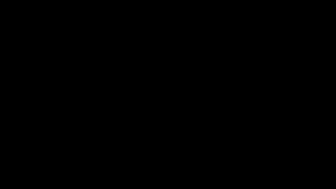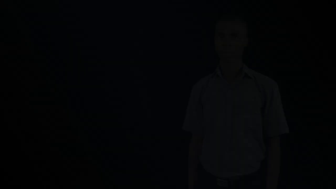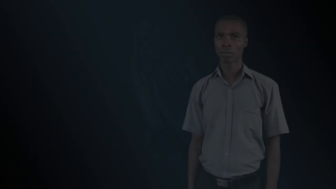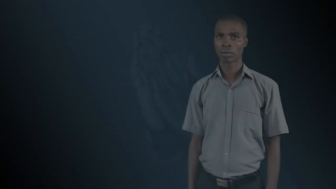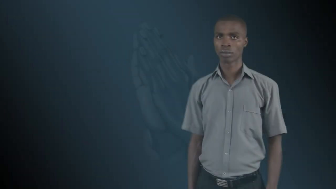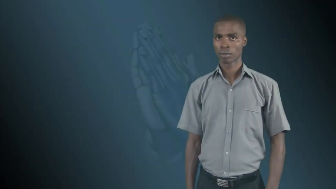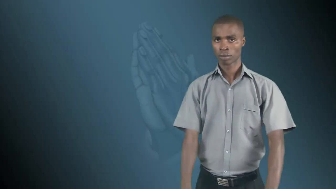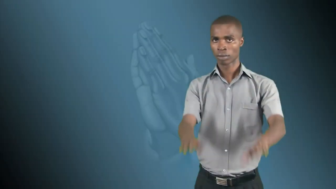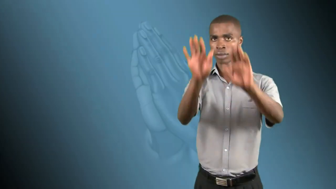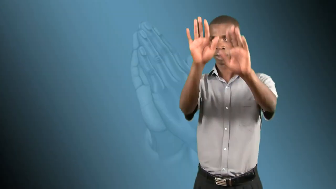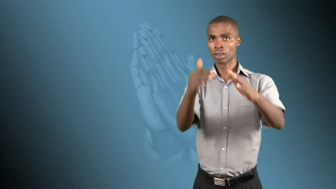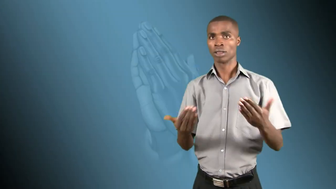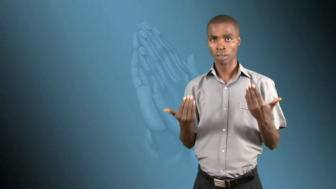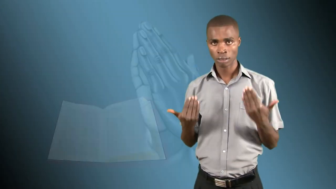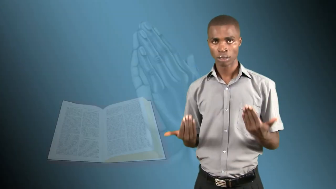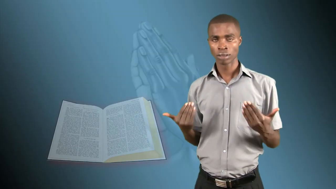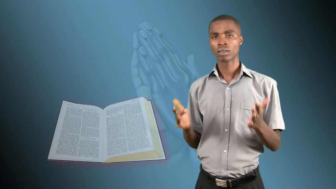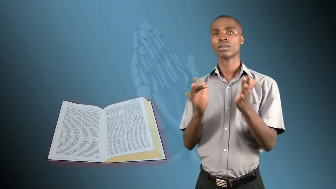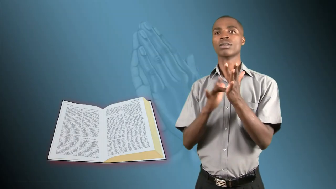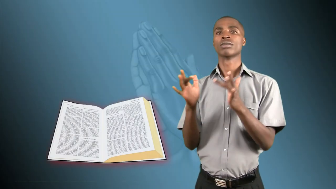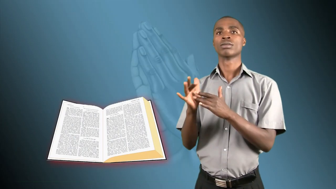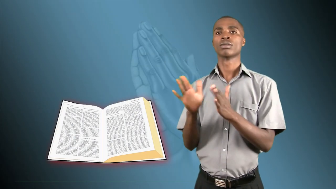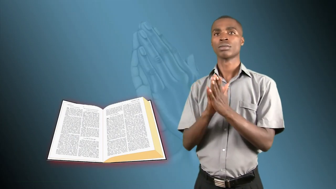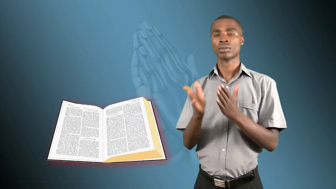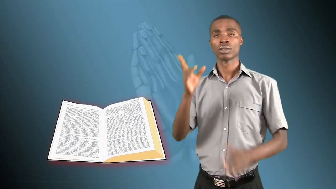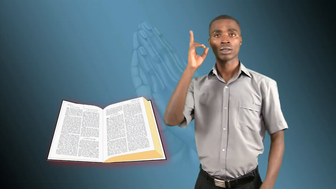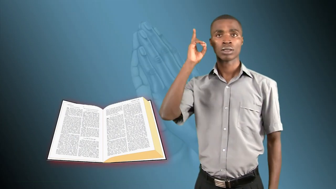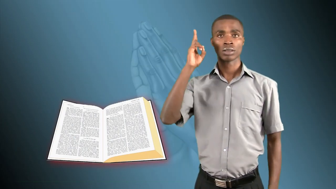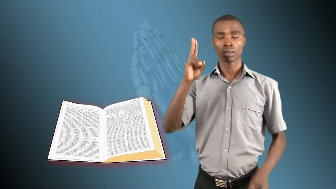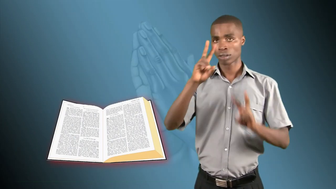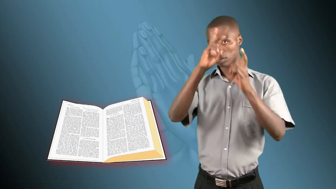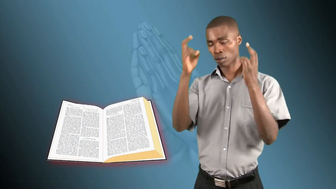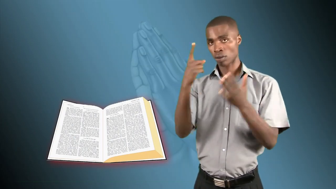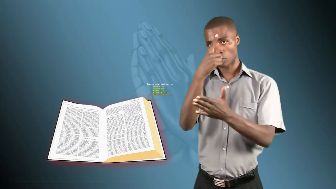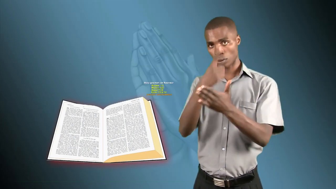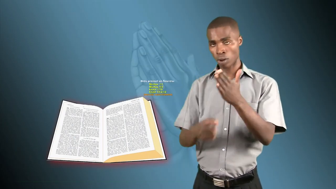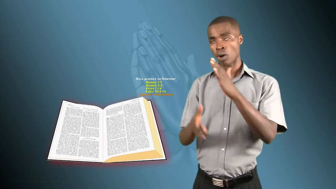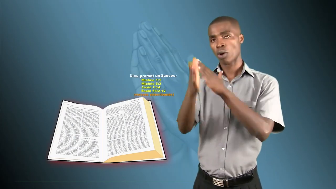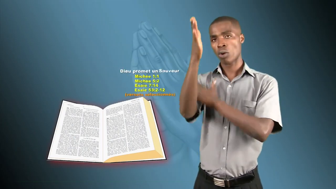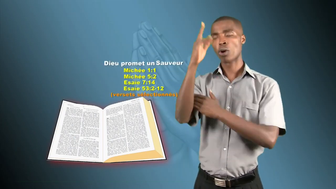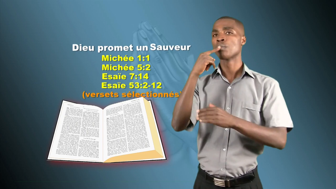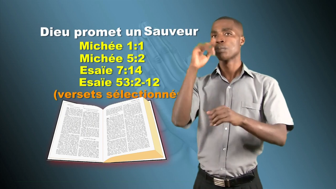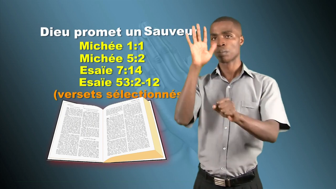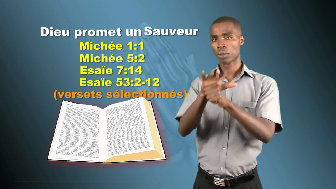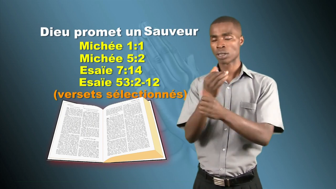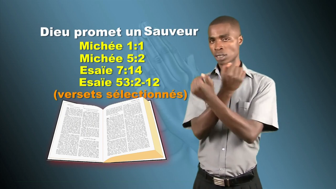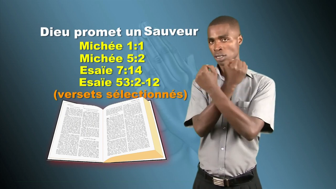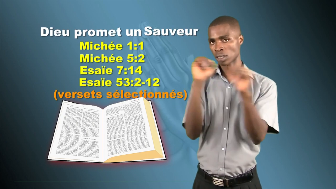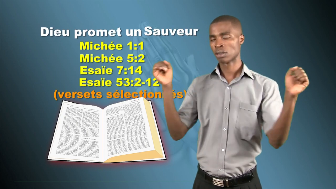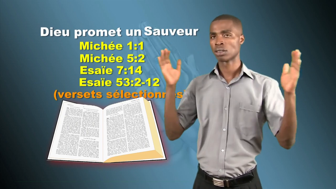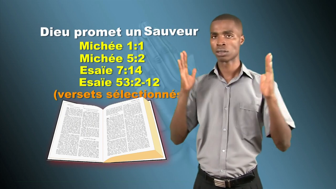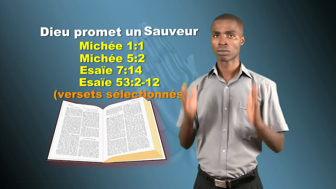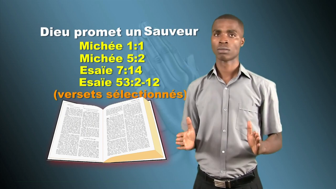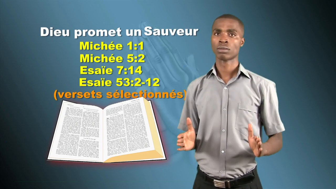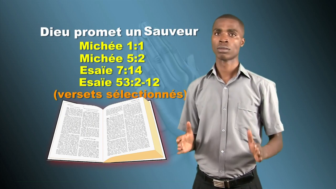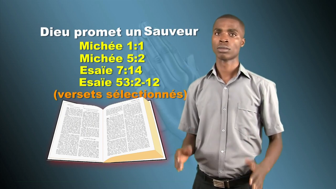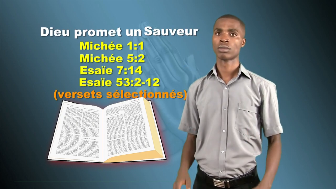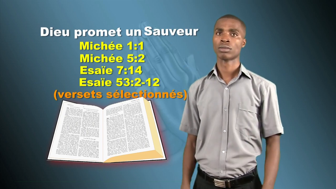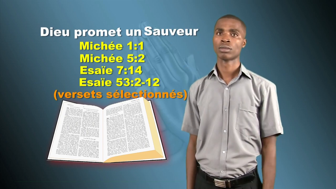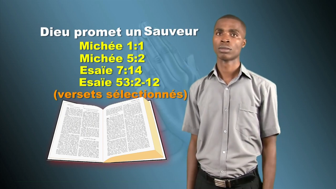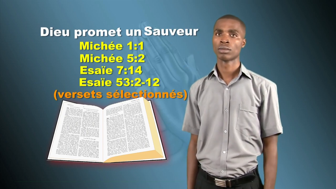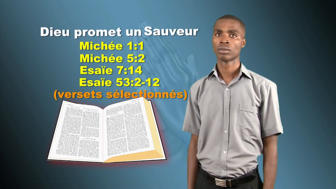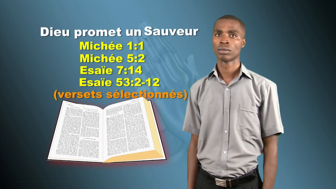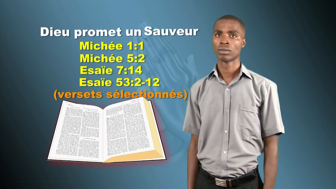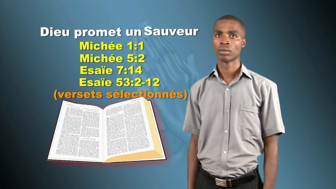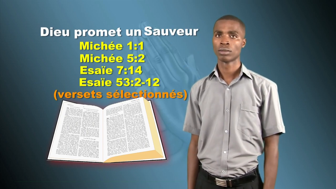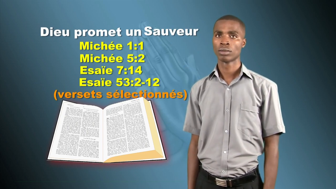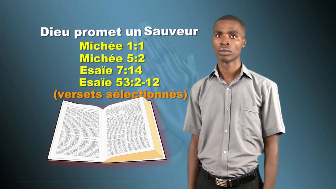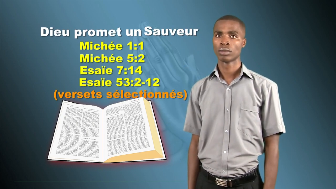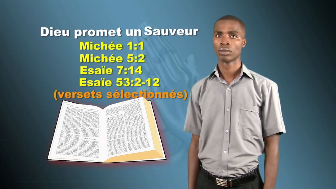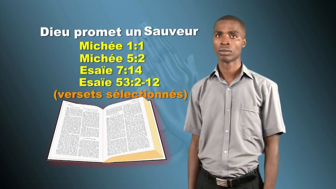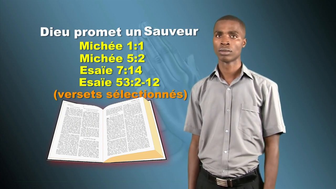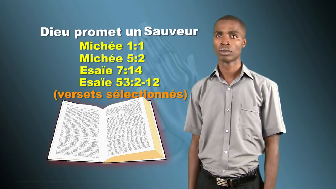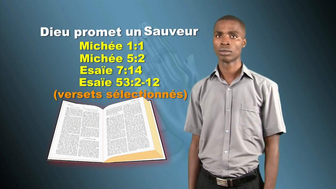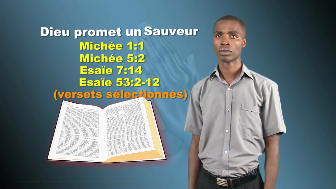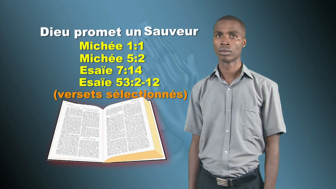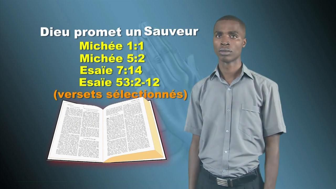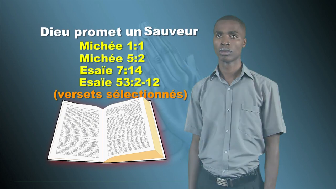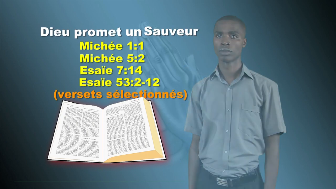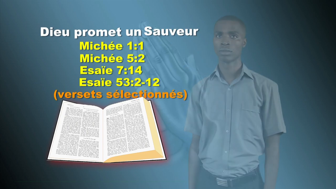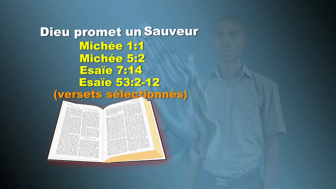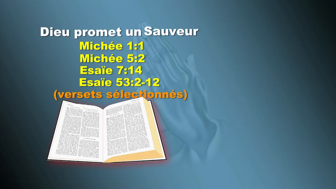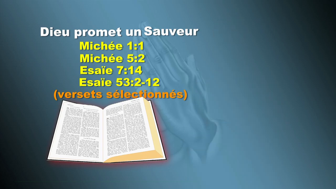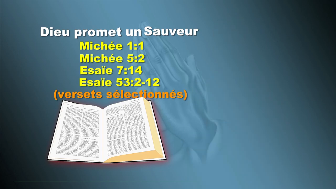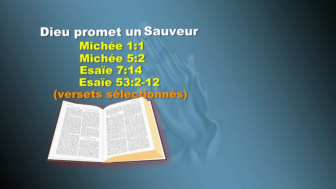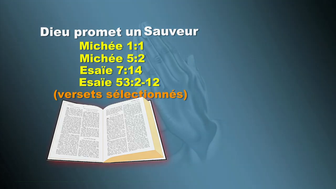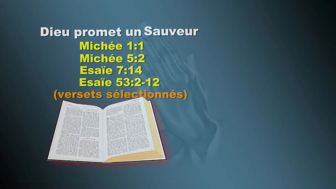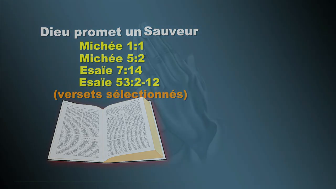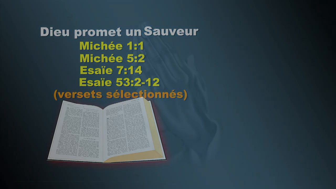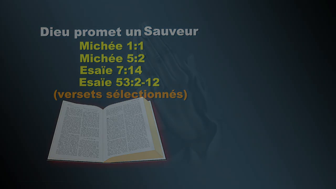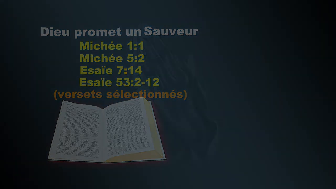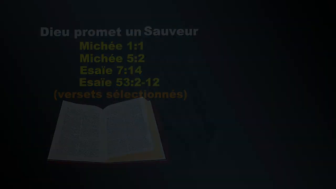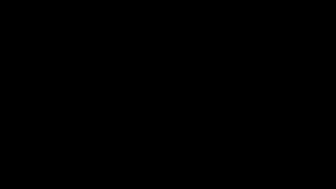Dieu promet un Sauveur